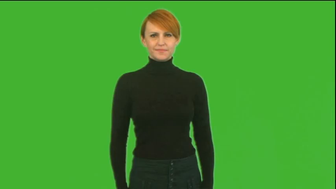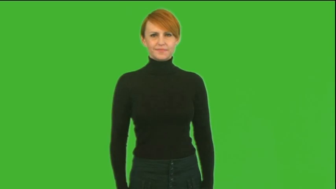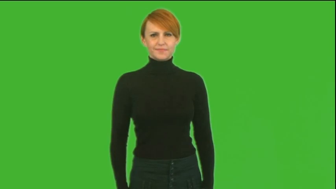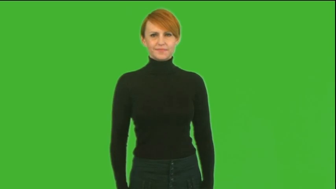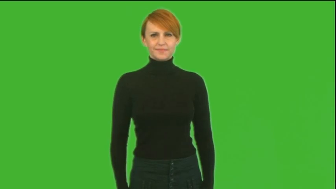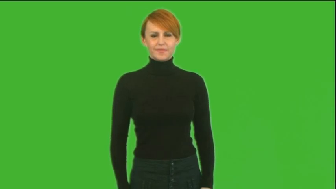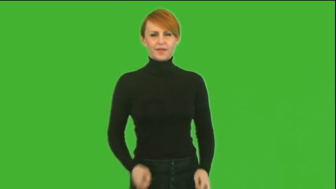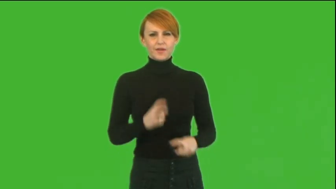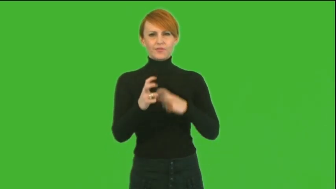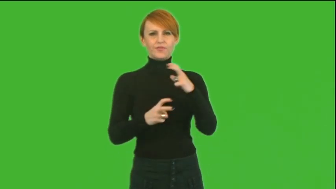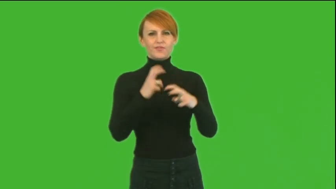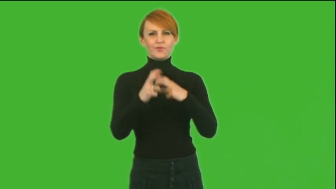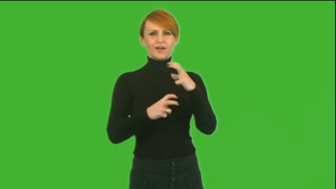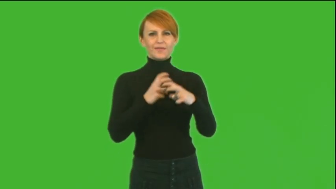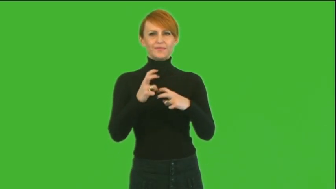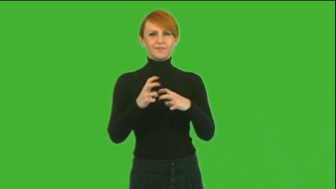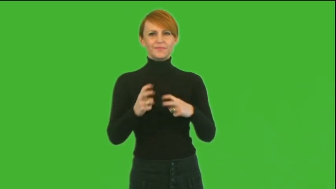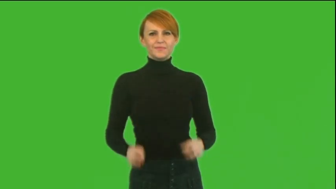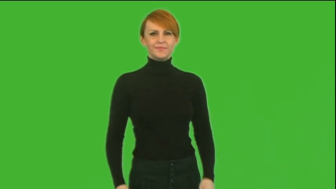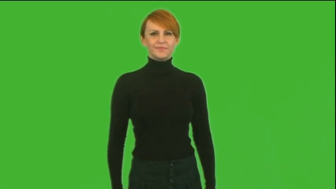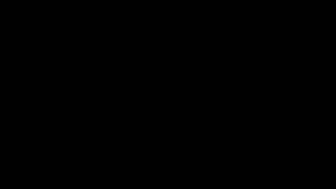wiewiórka